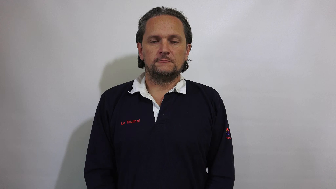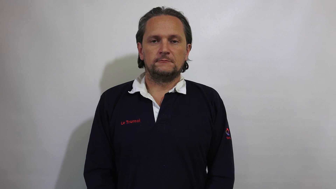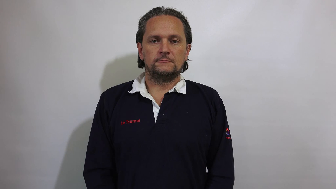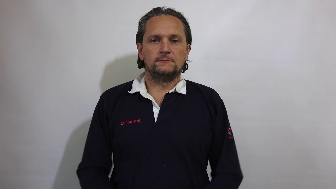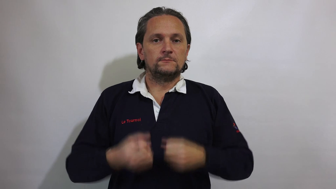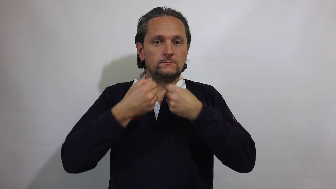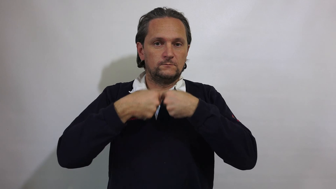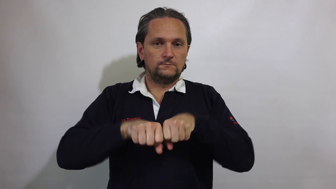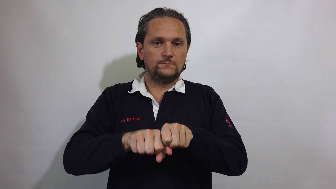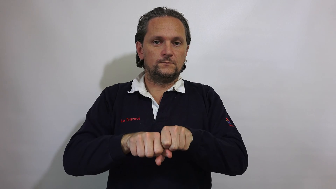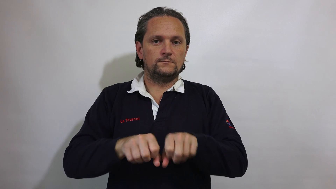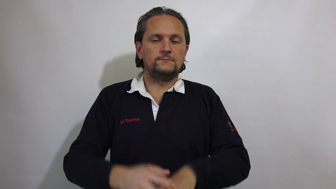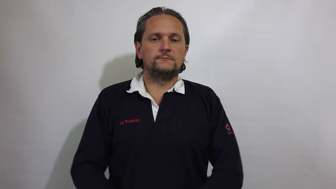Jumelles